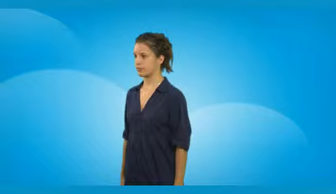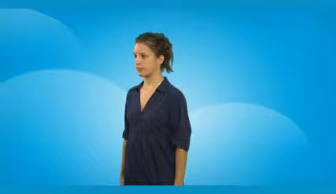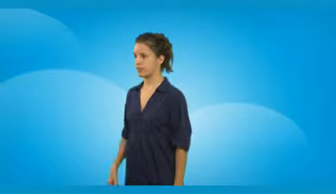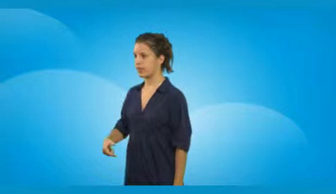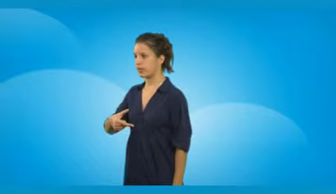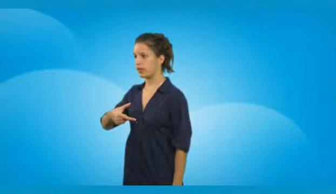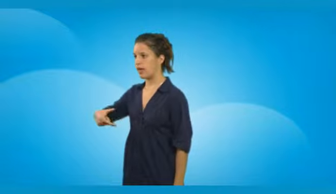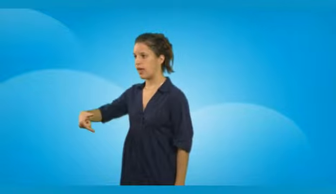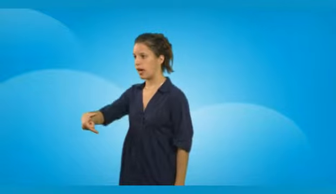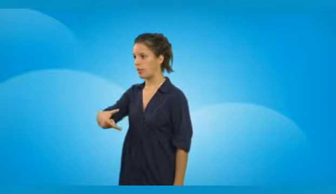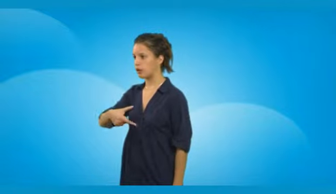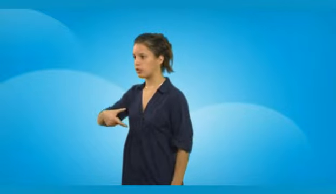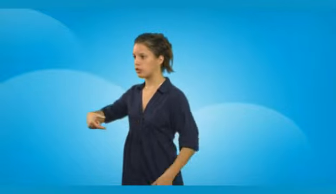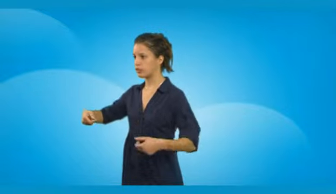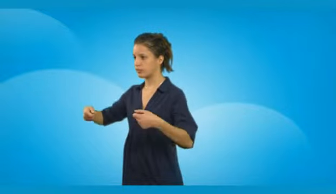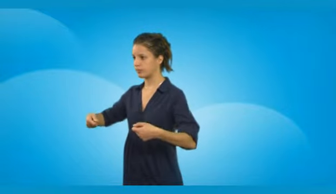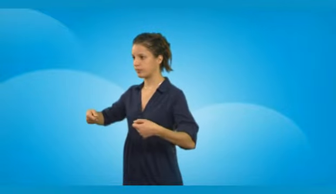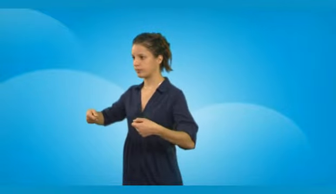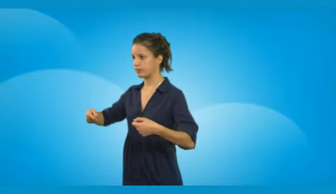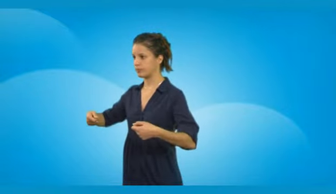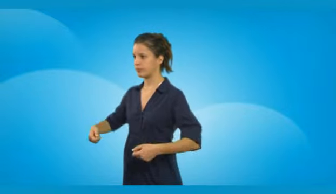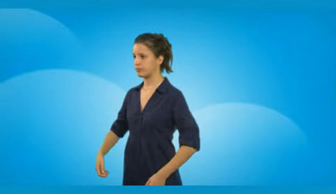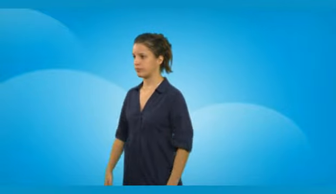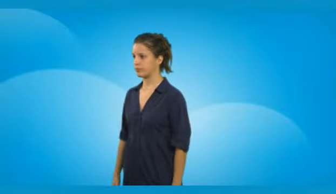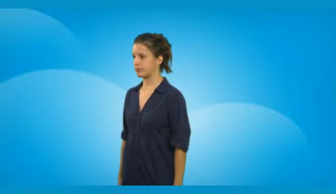Lábas